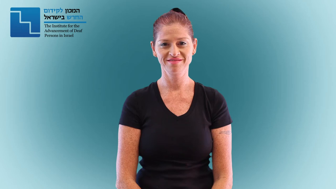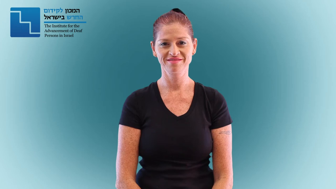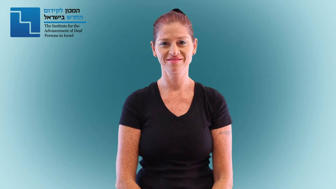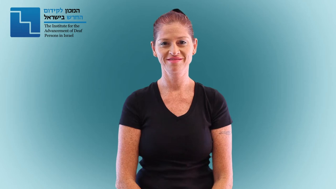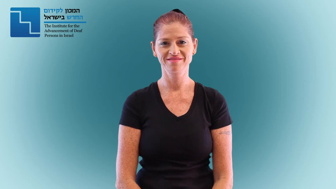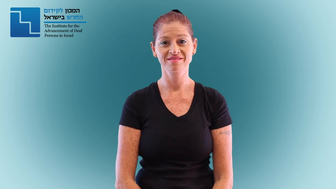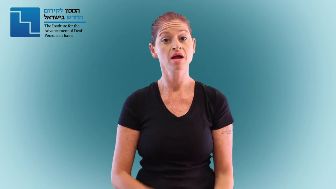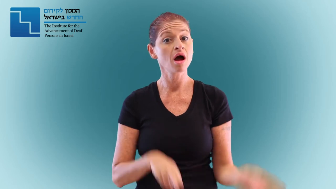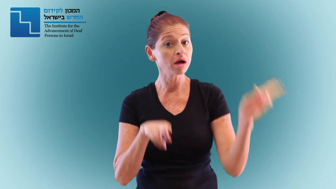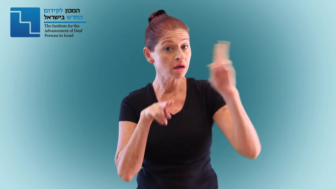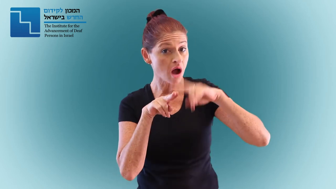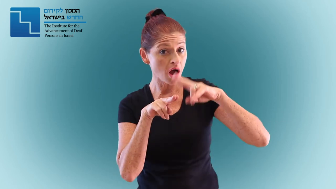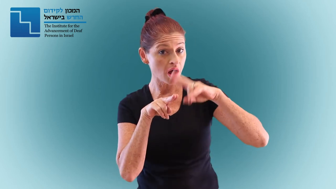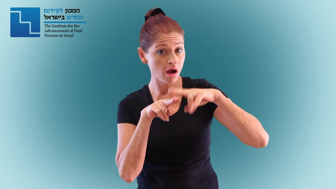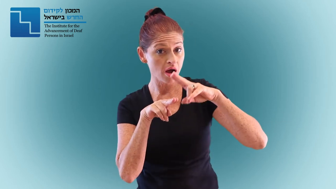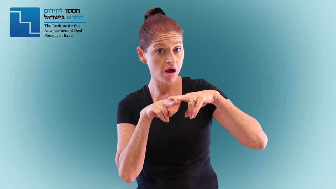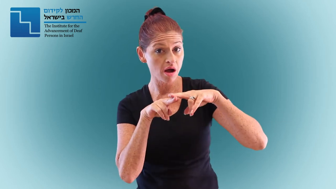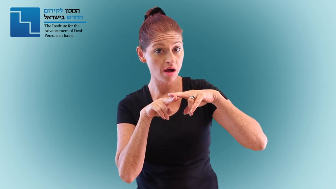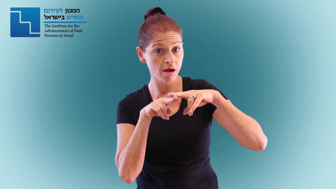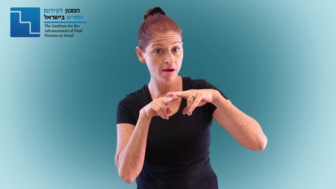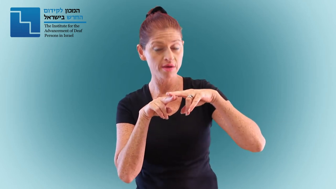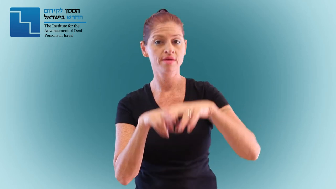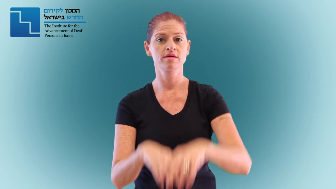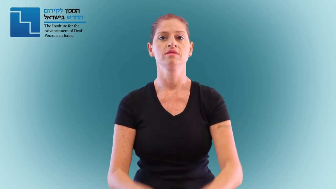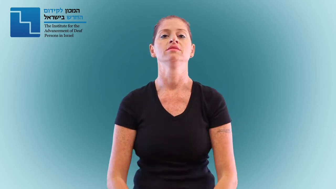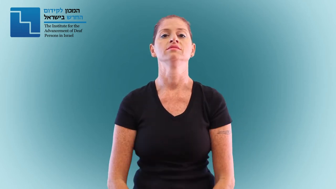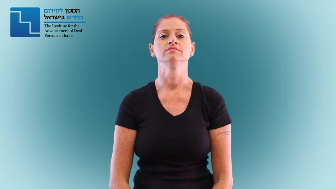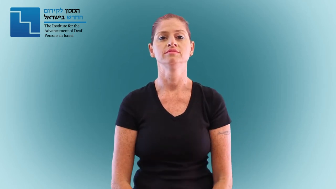אחר כך